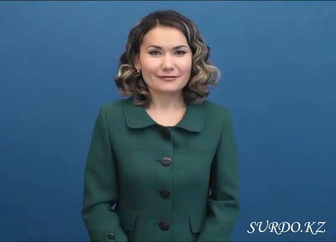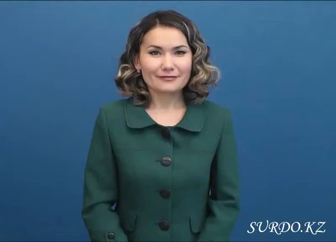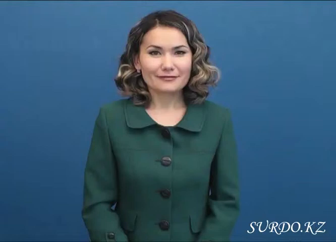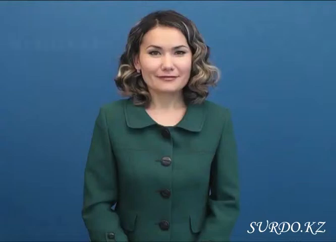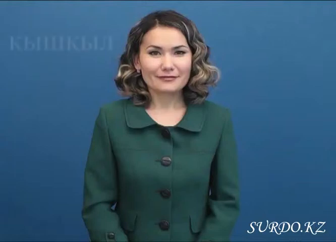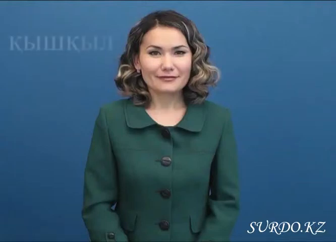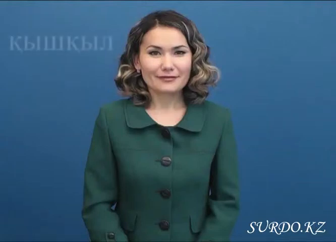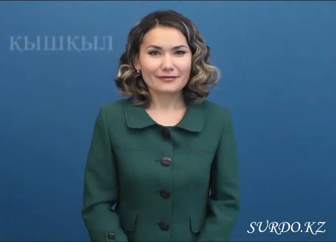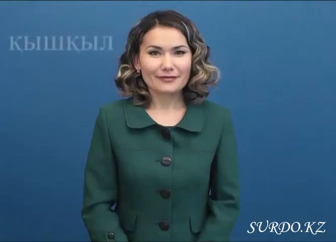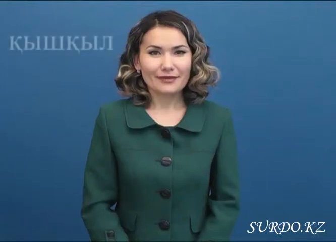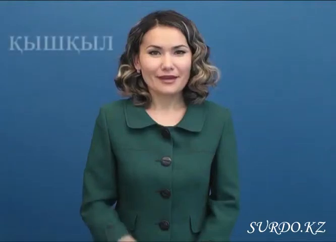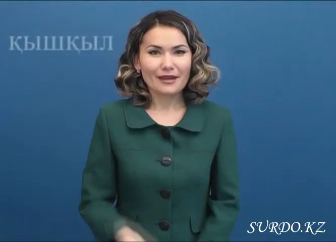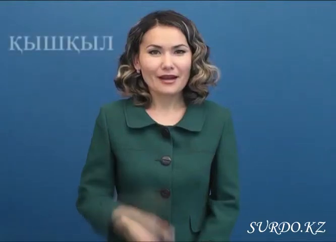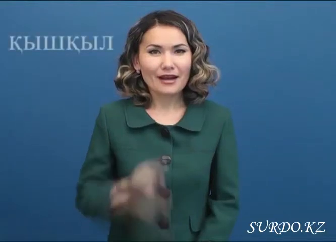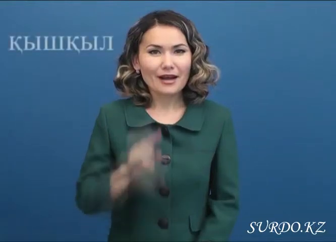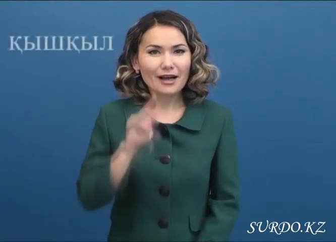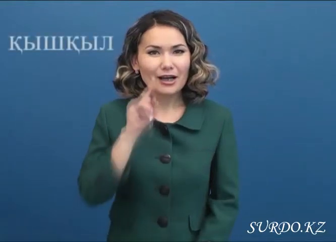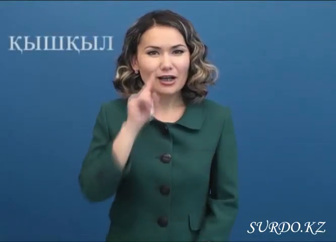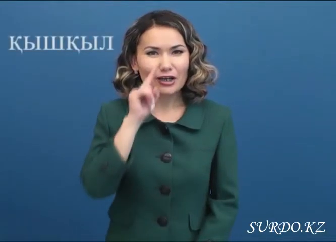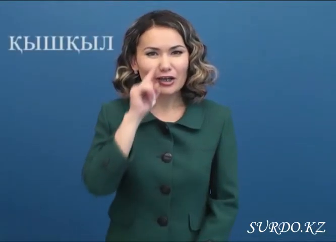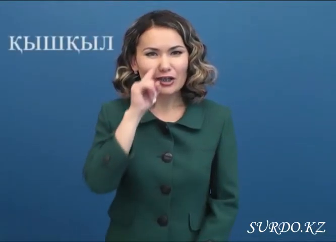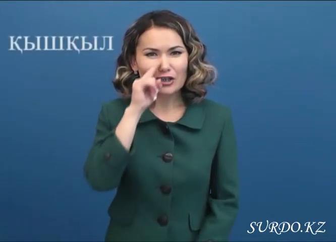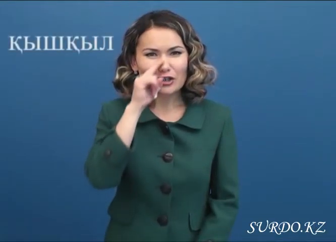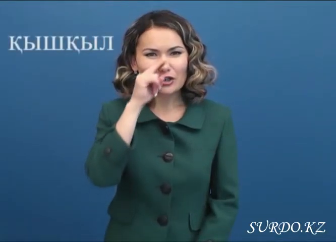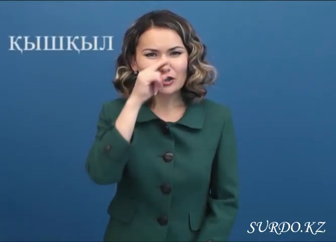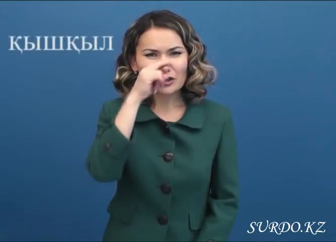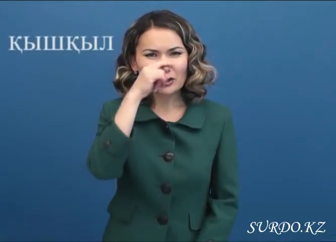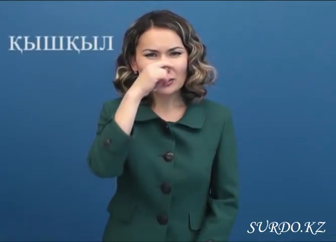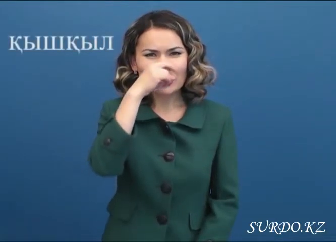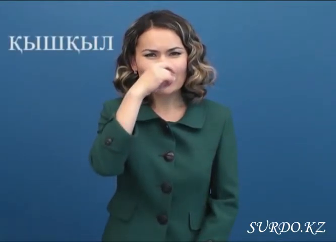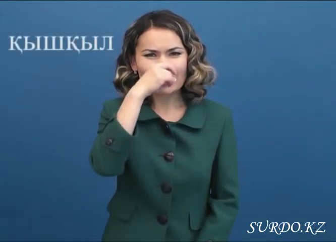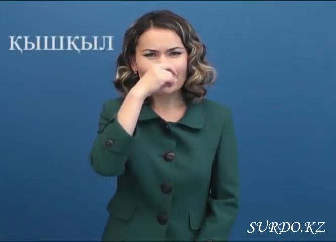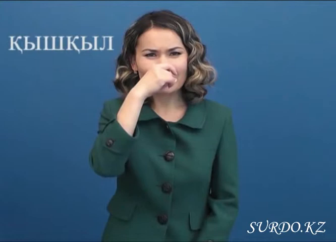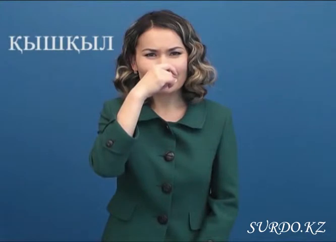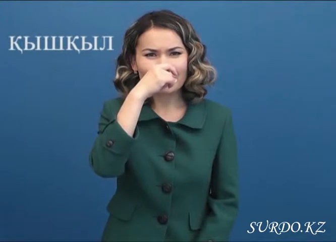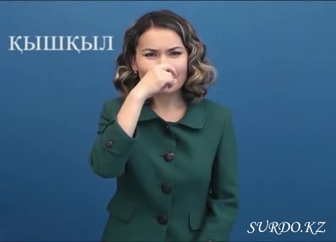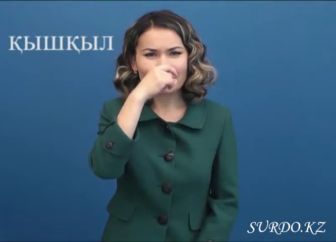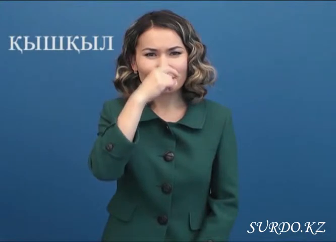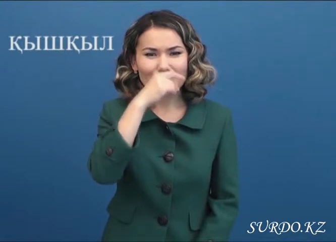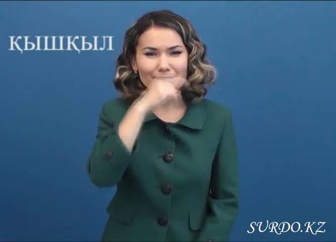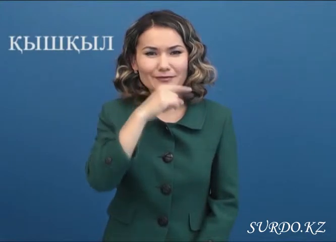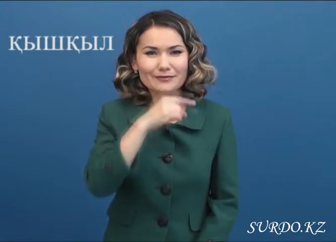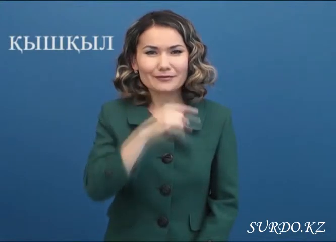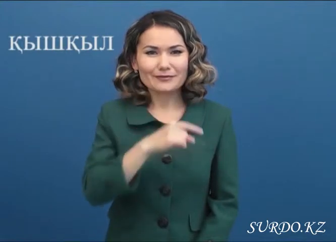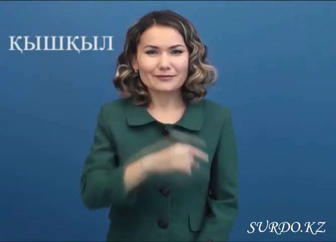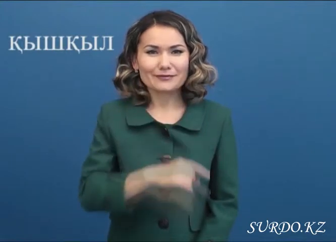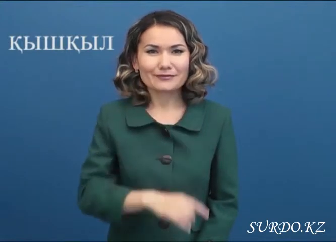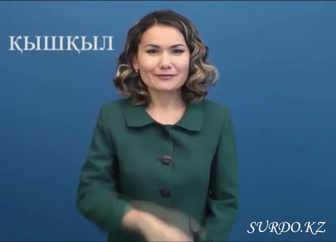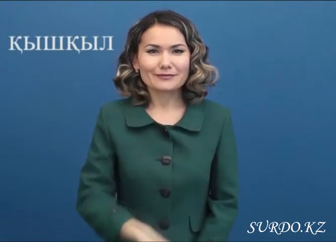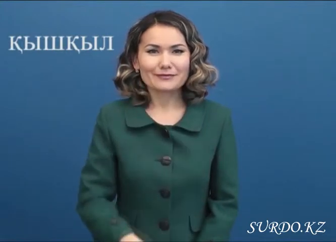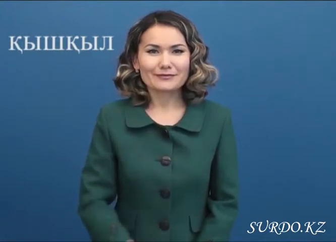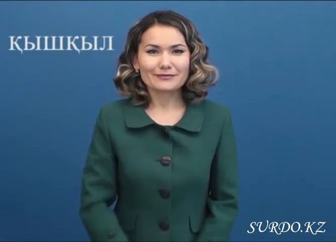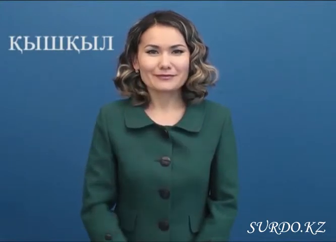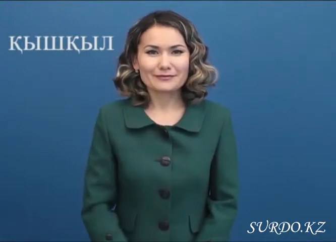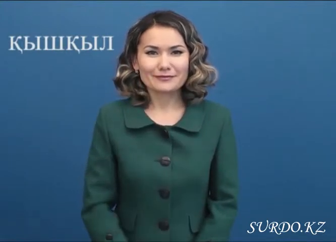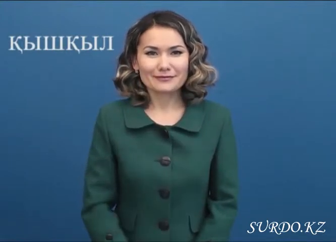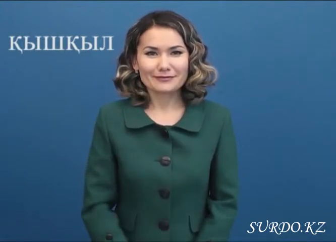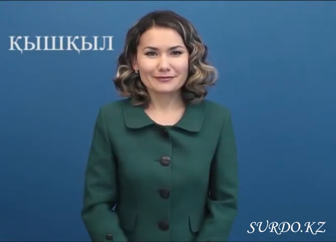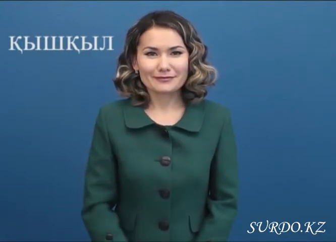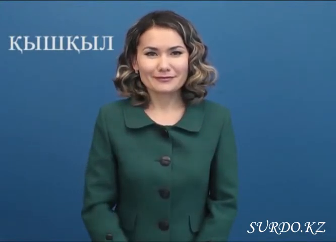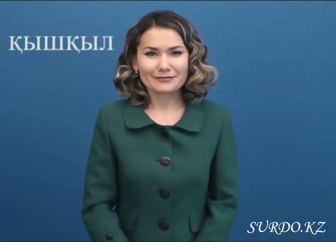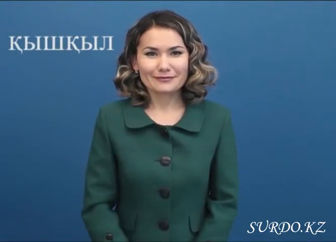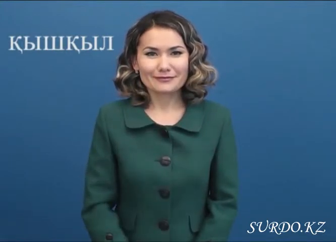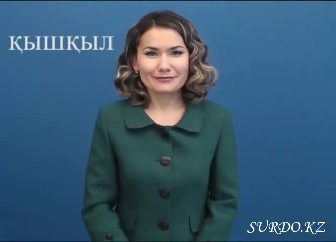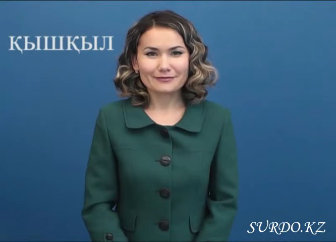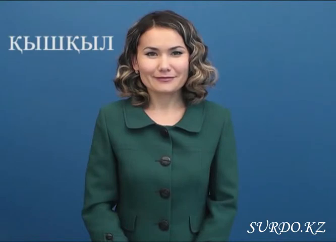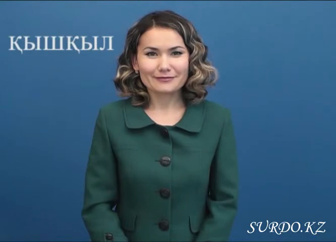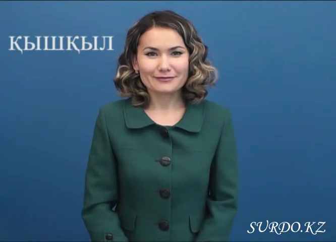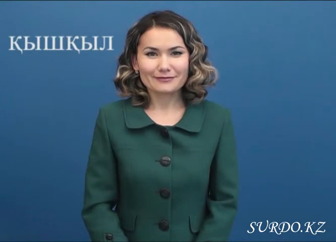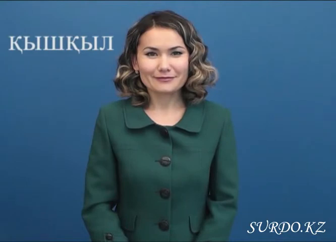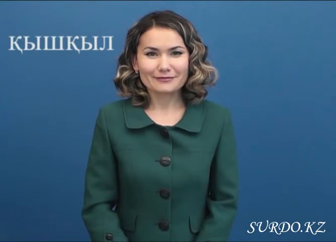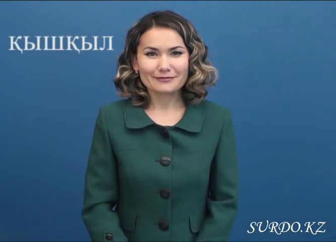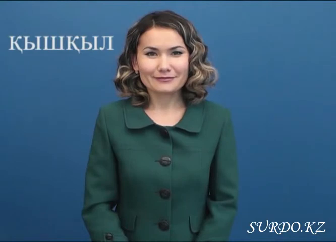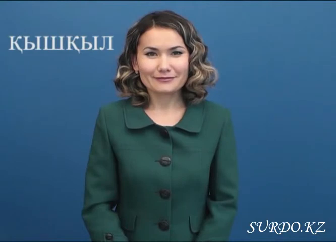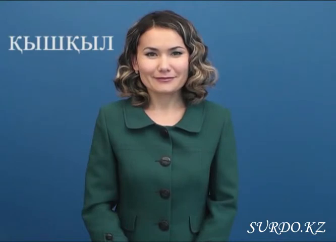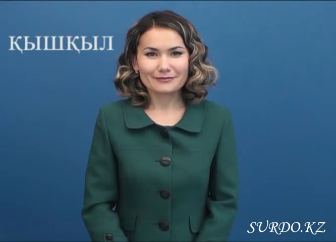Қышқыл